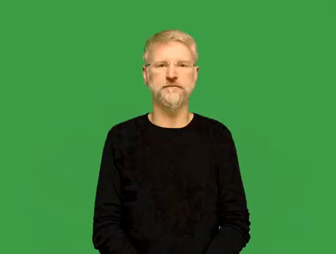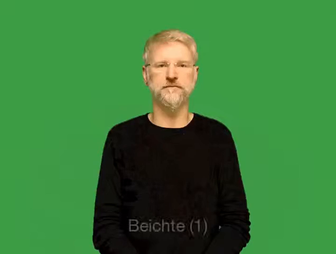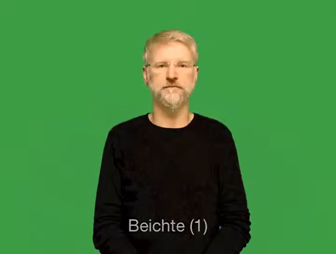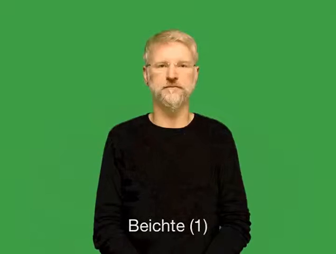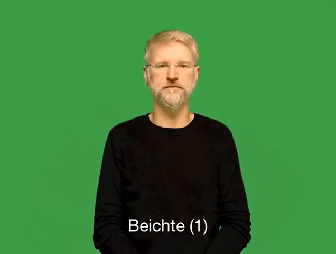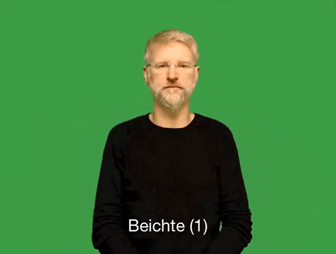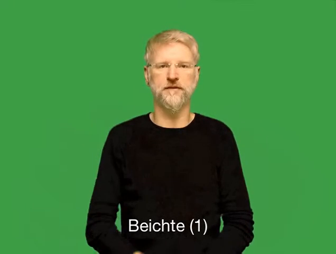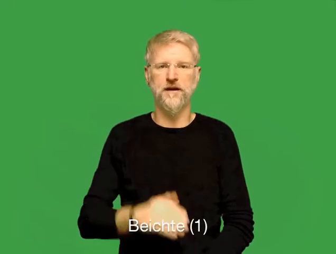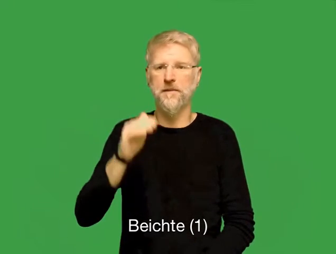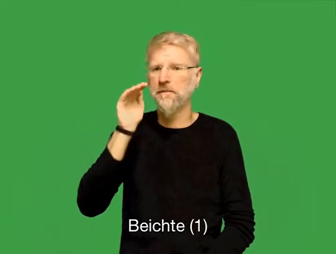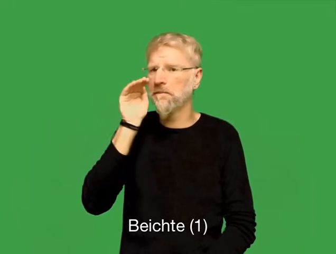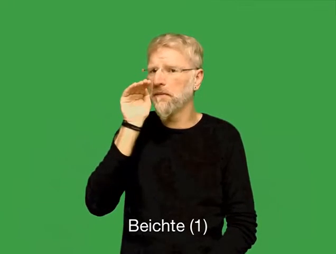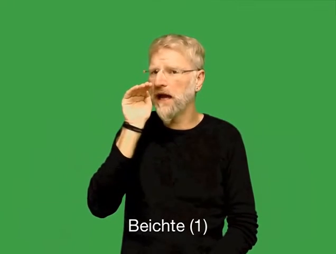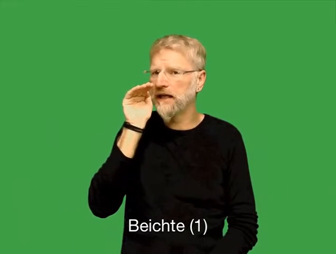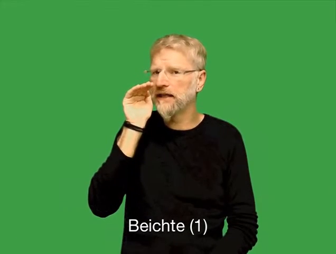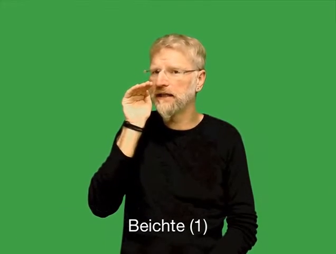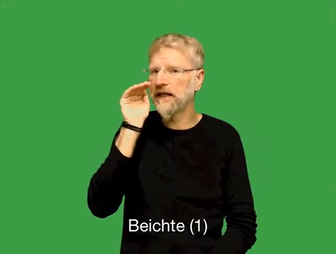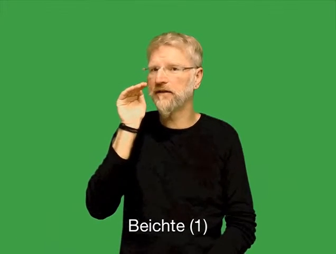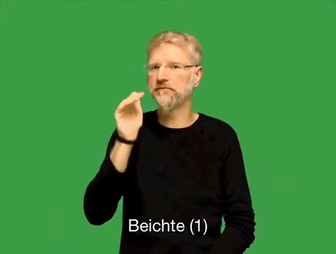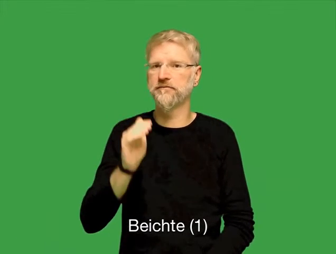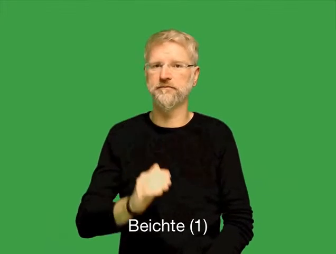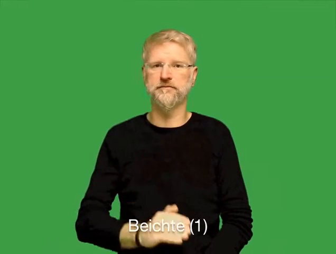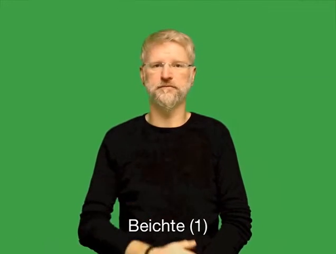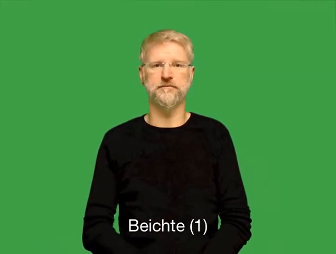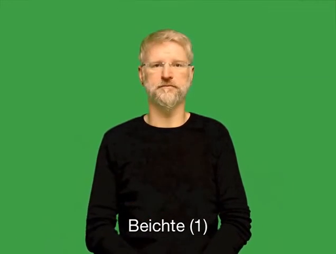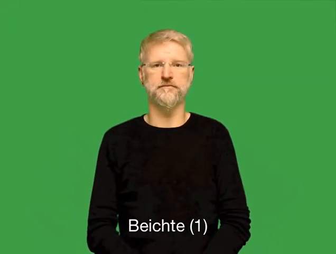Beichte